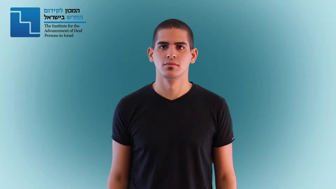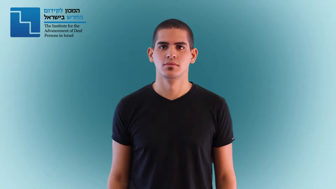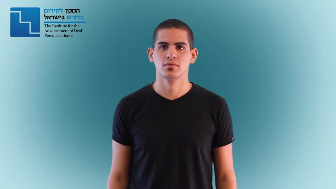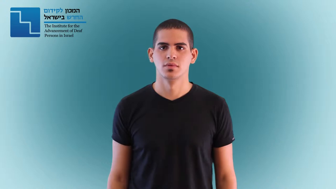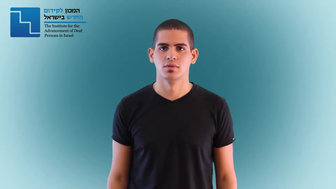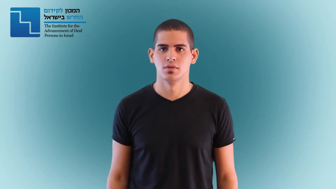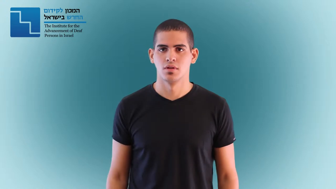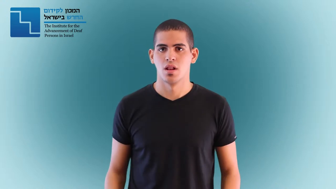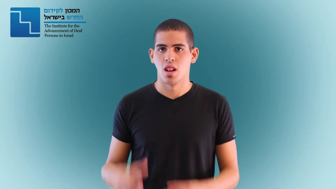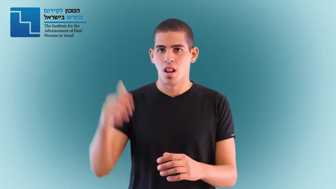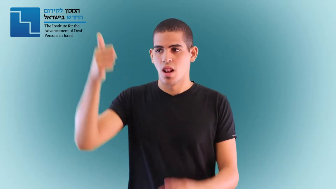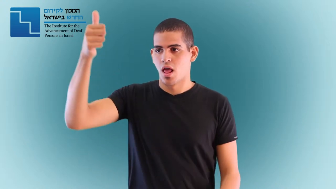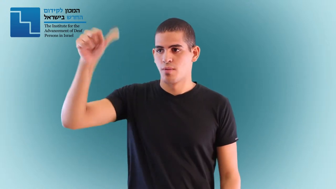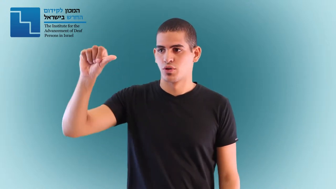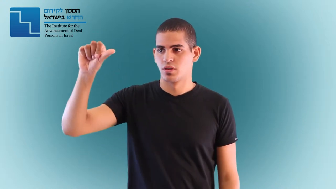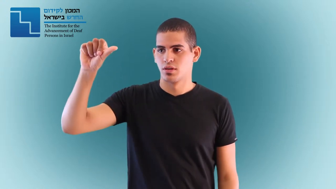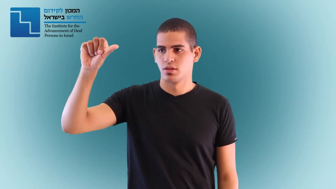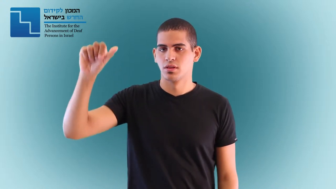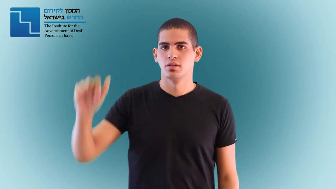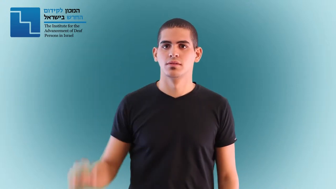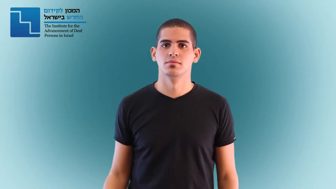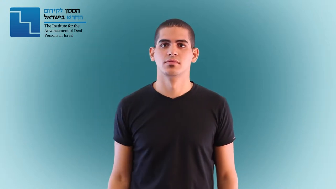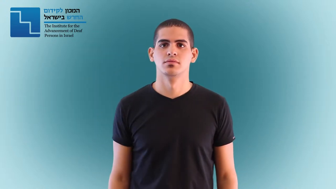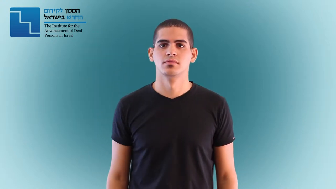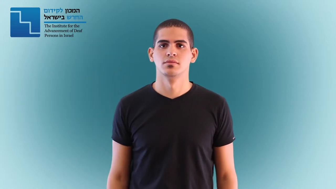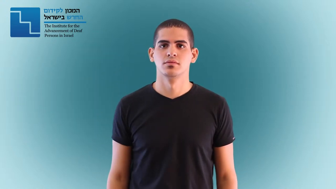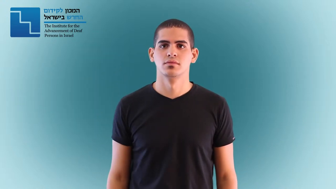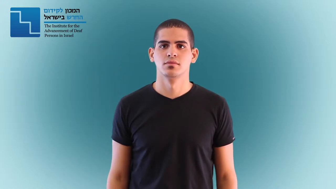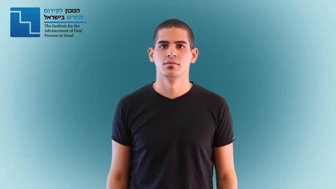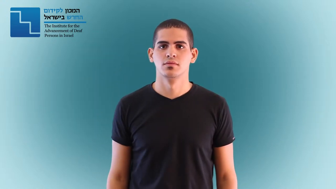לכבות